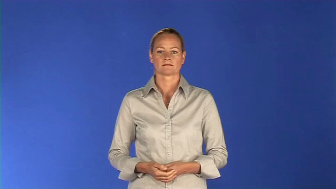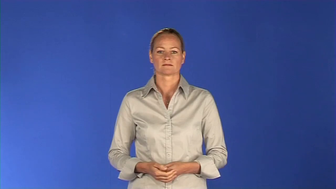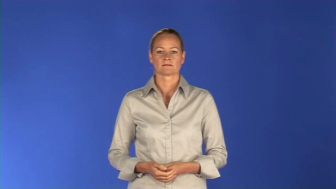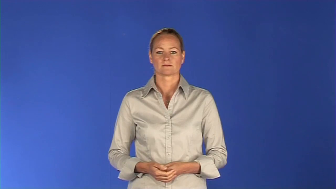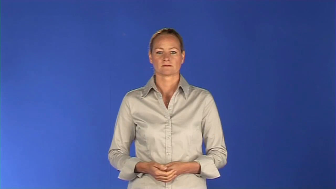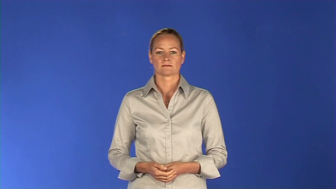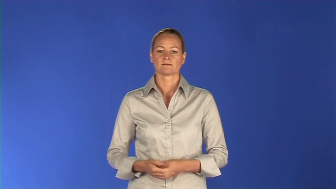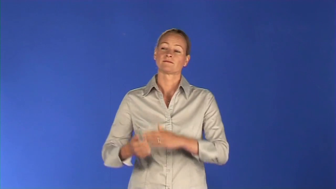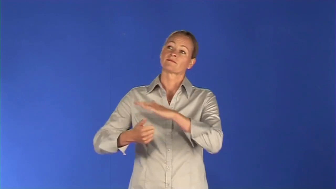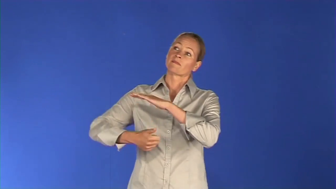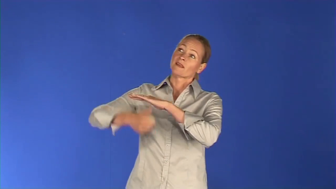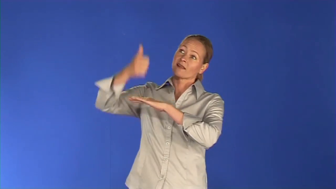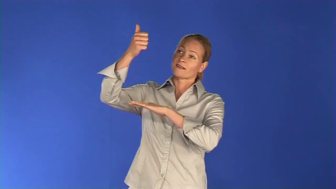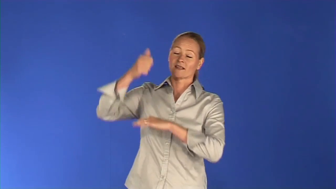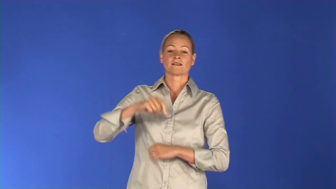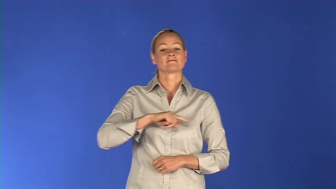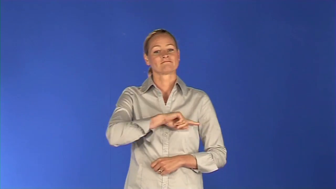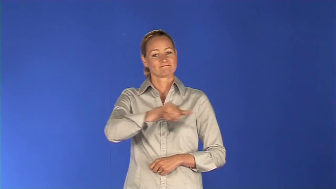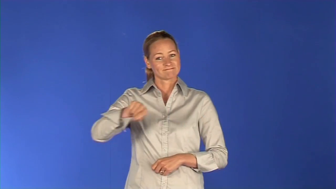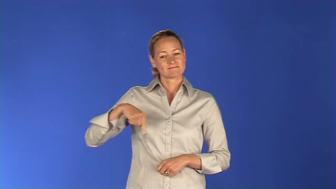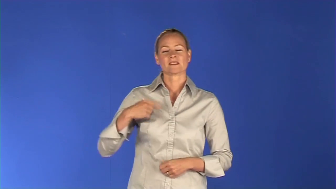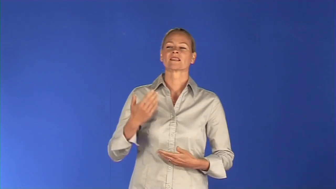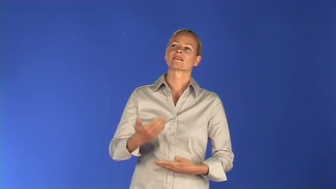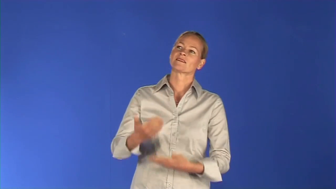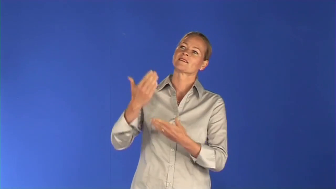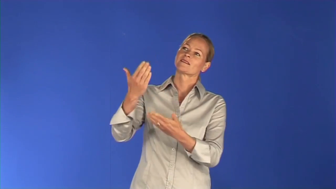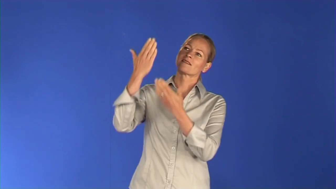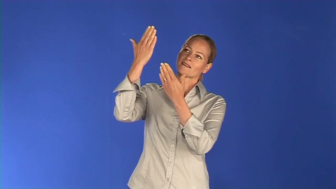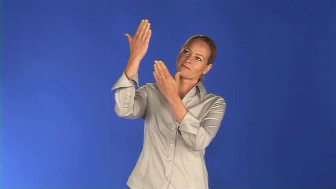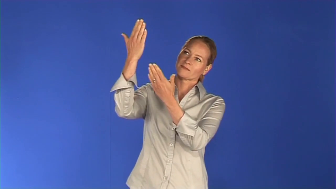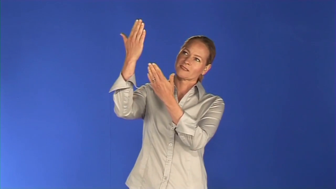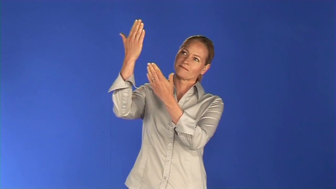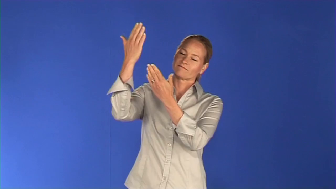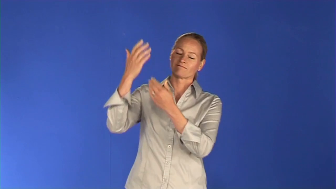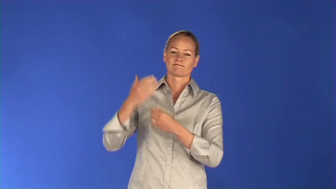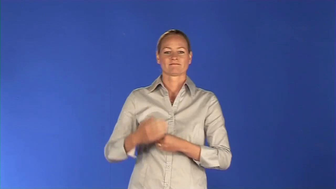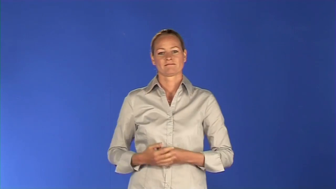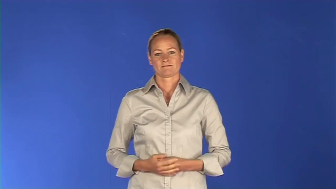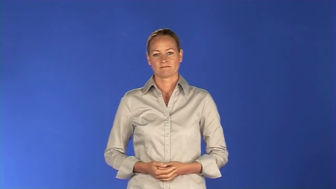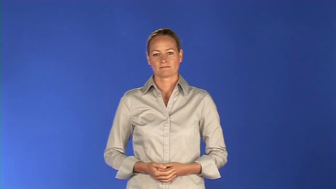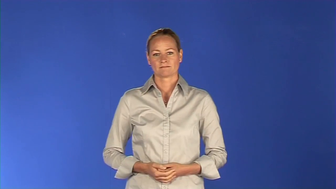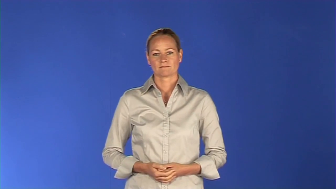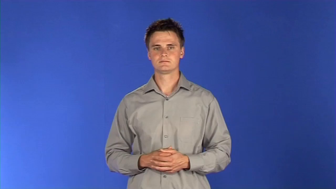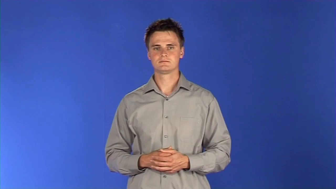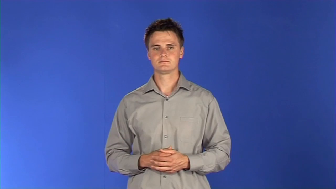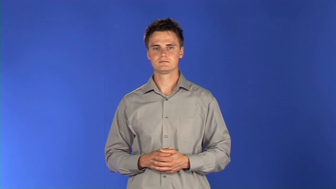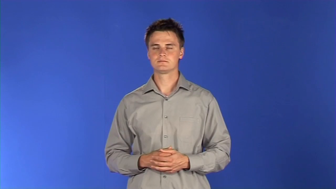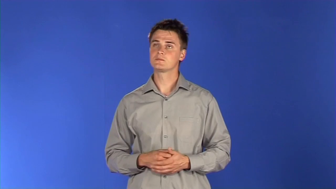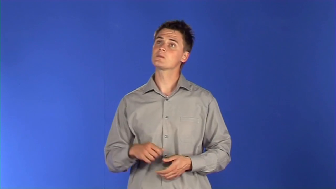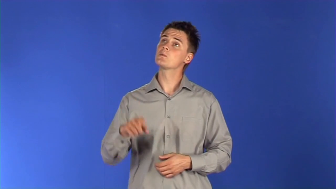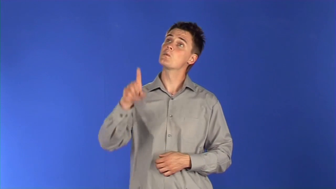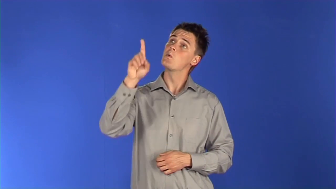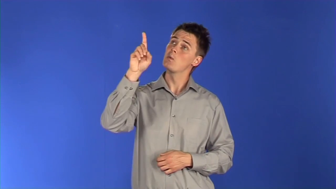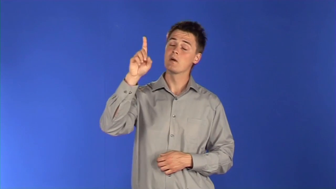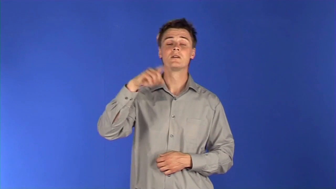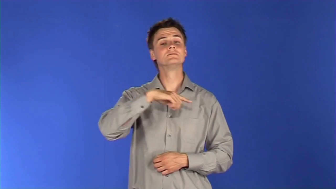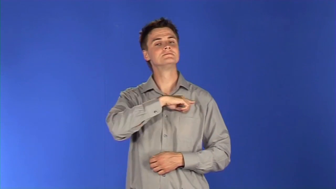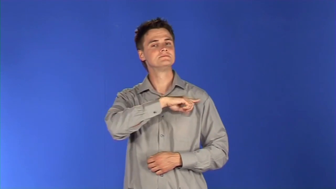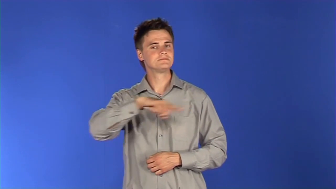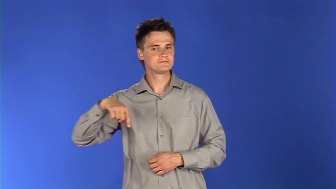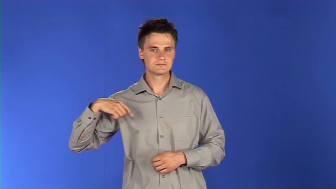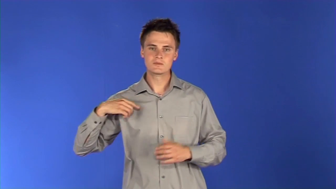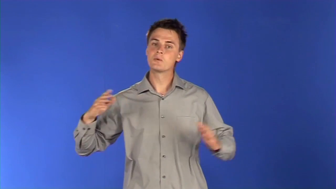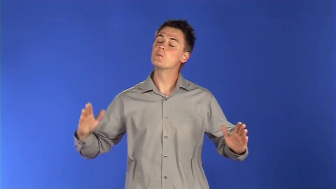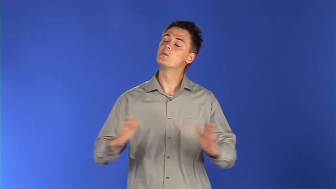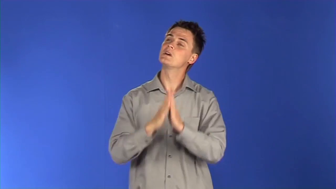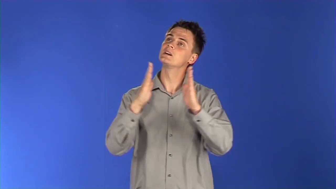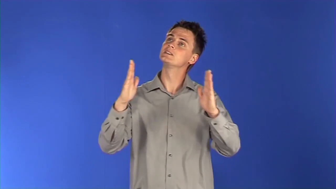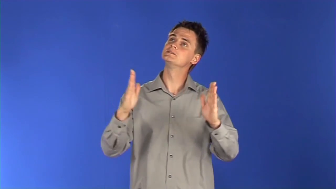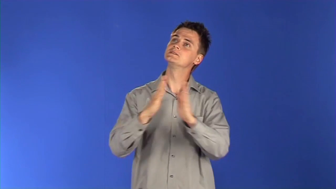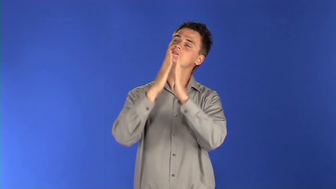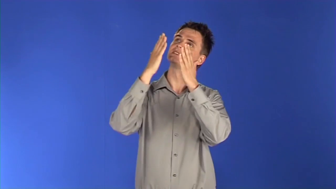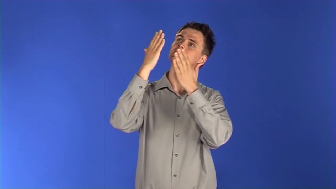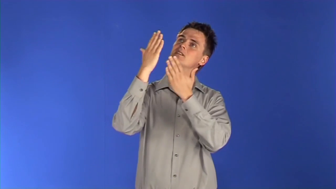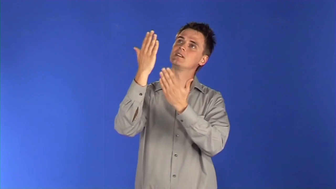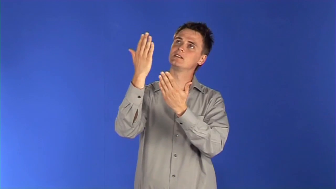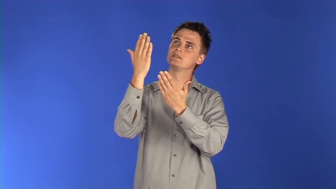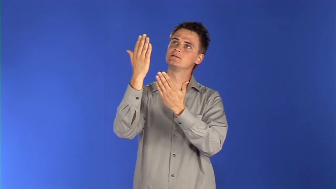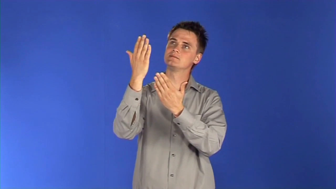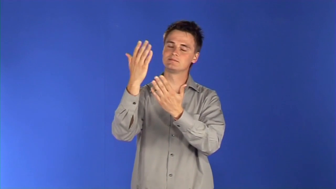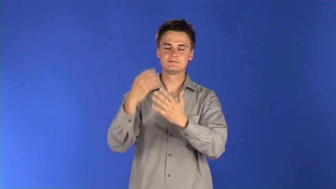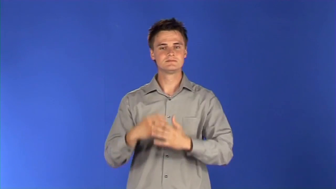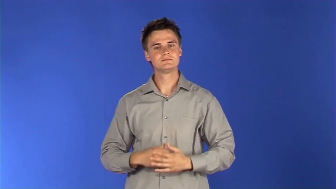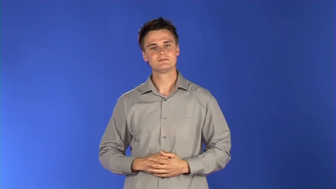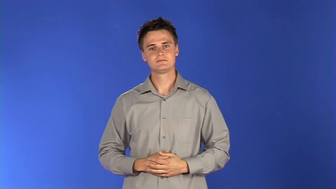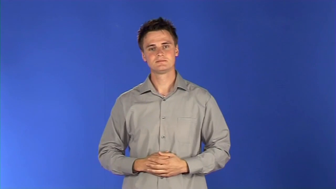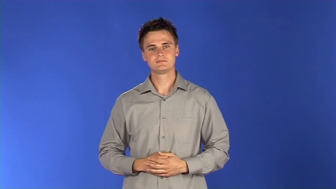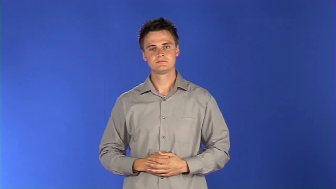Ylistys